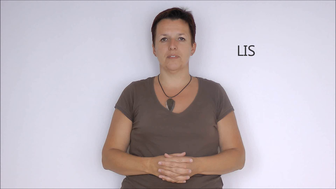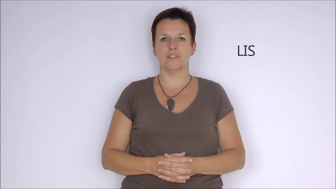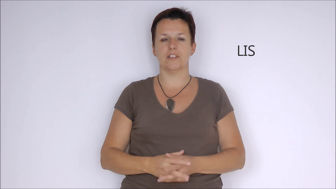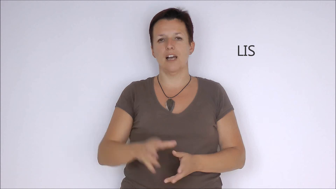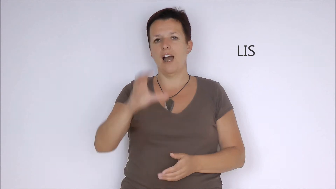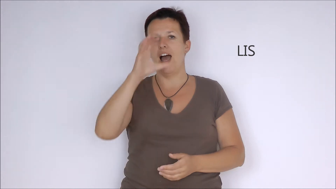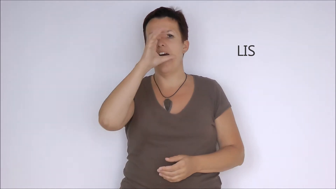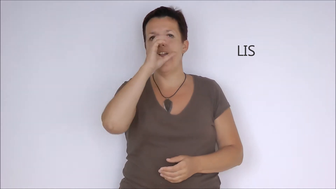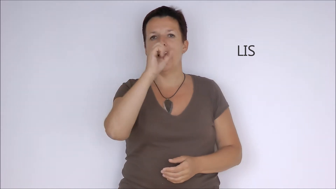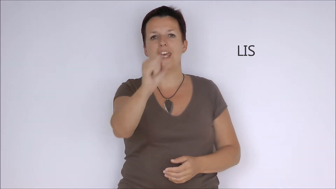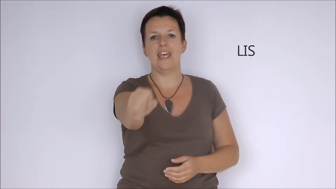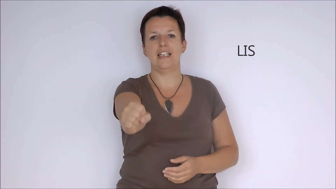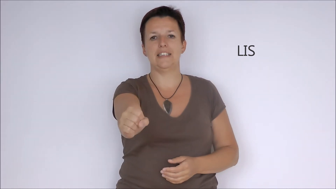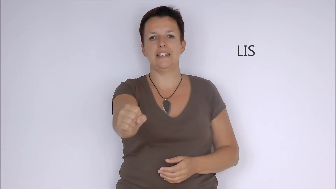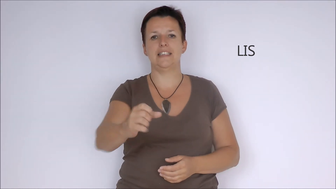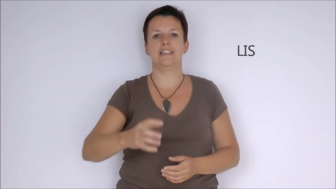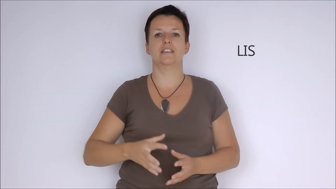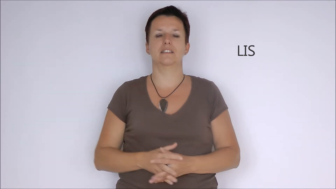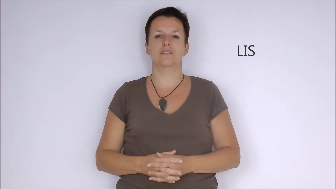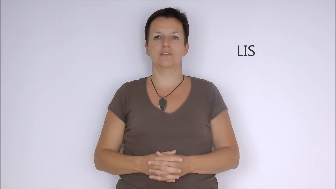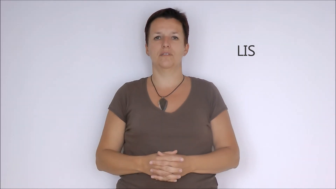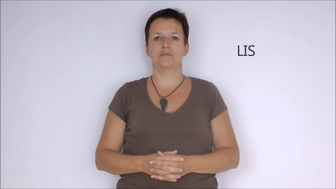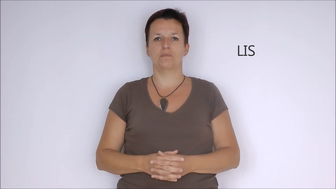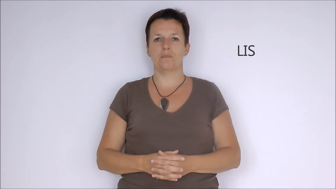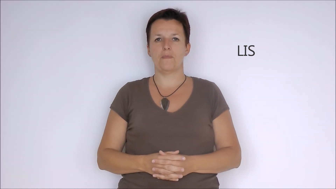LIS